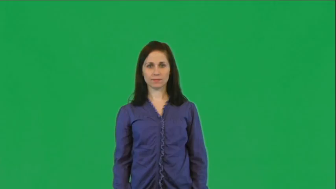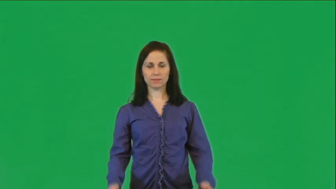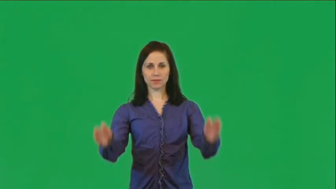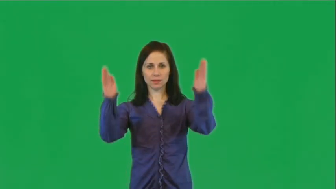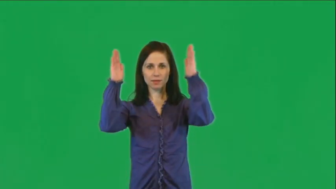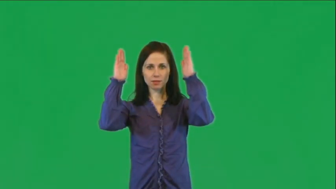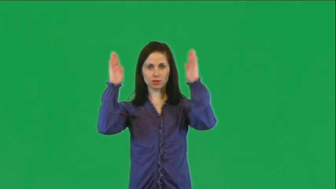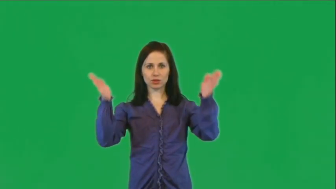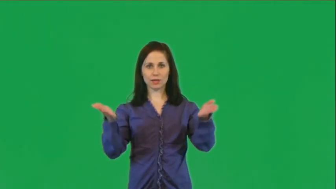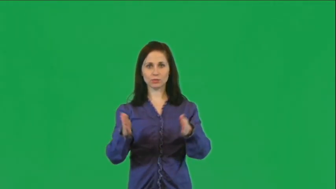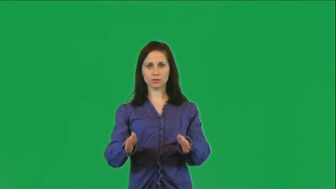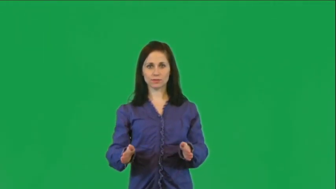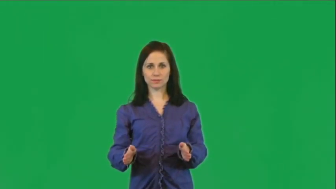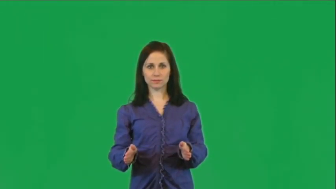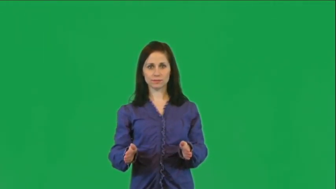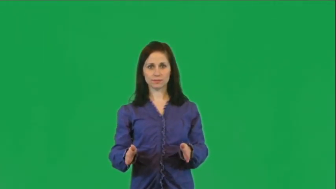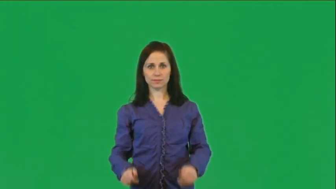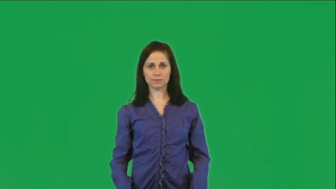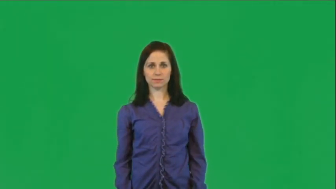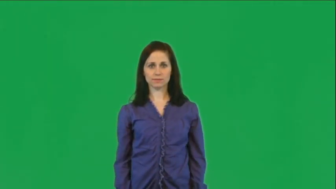kształt